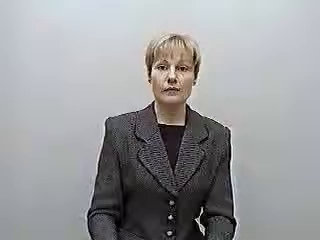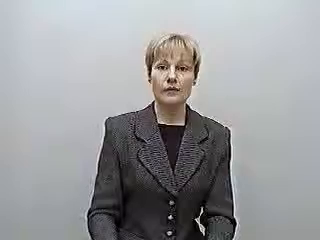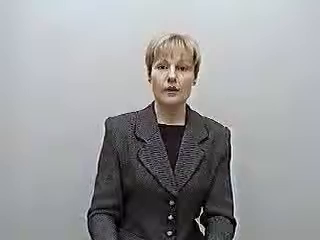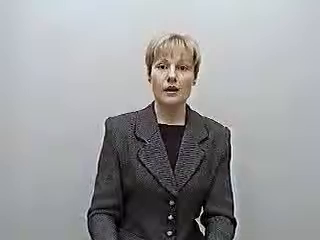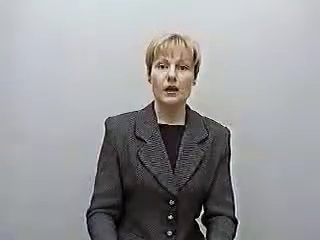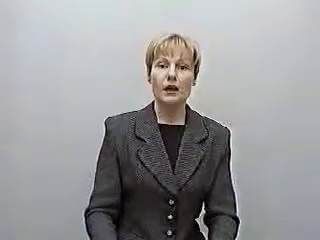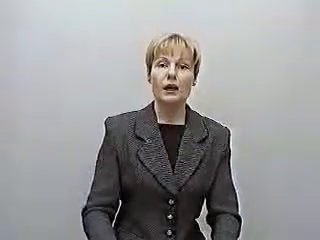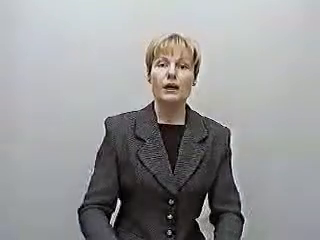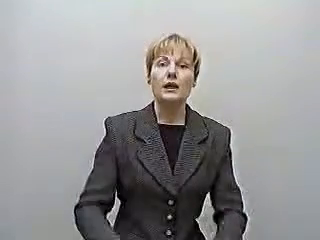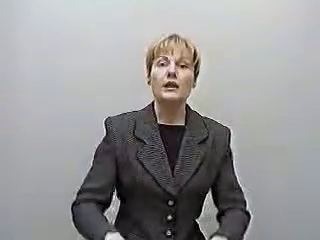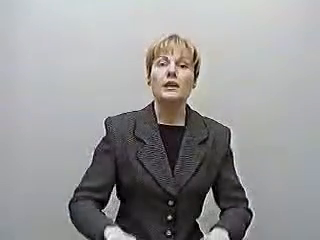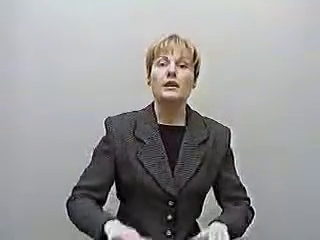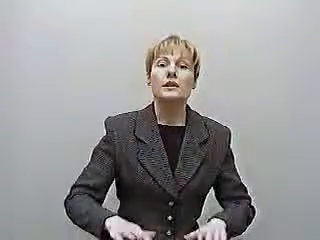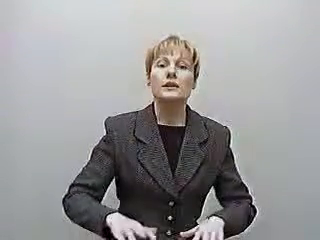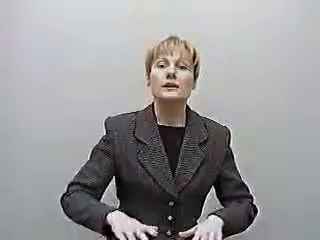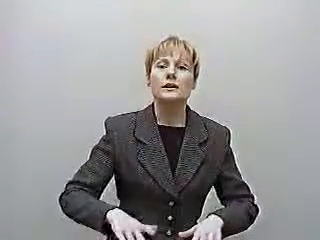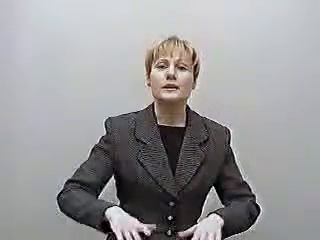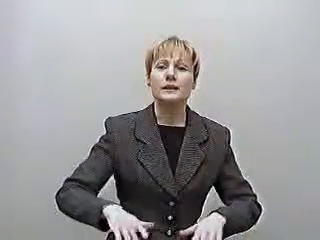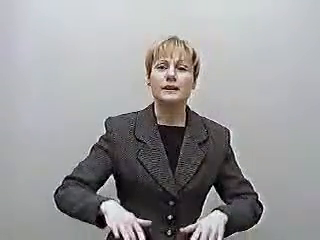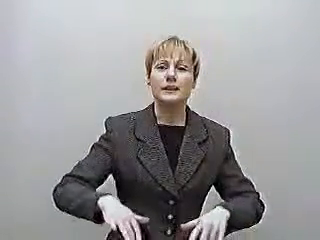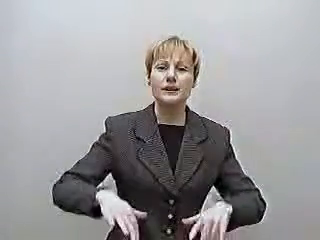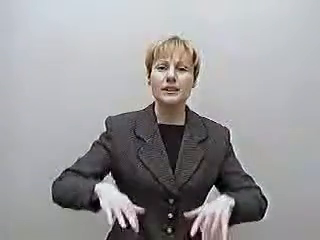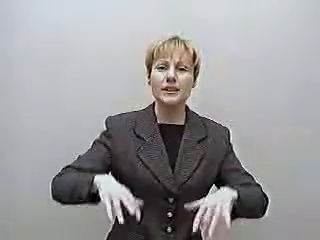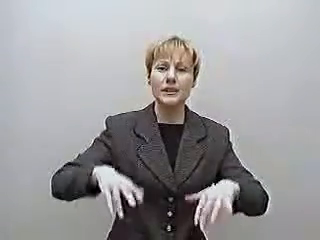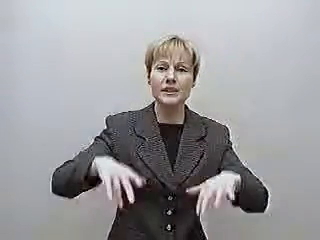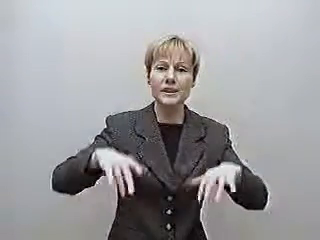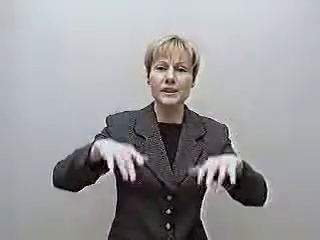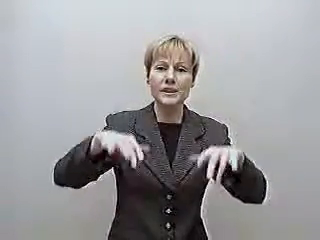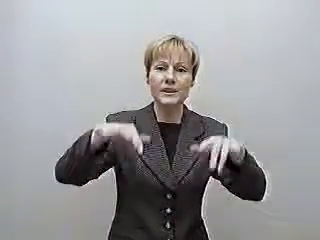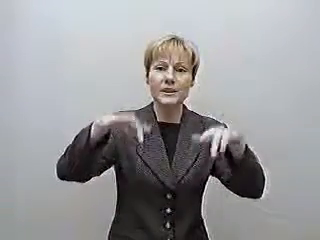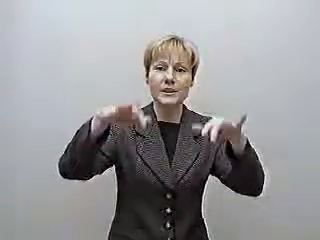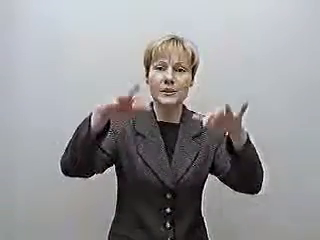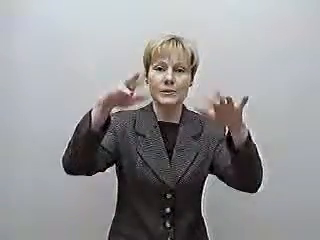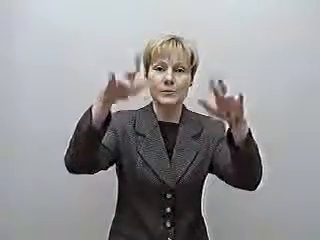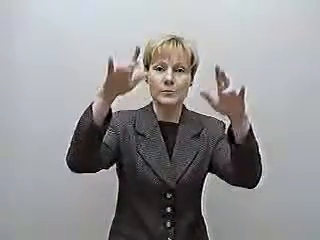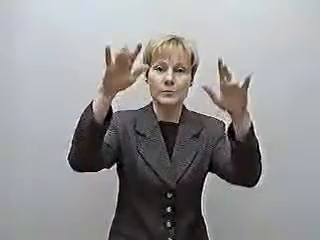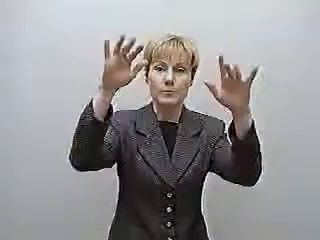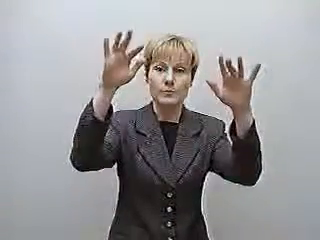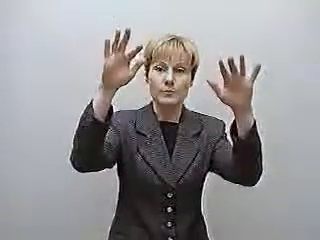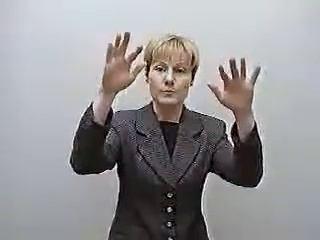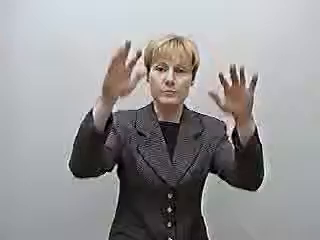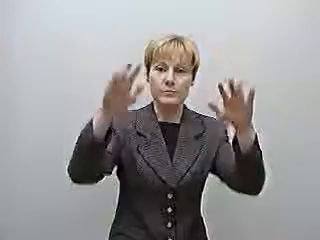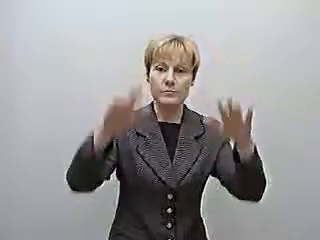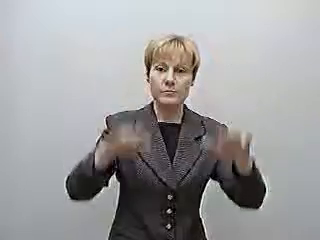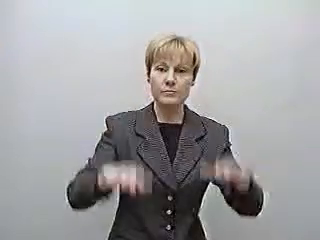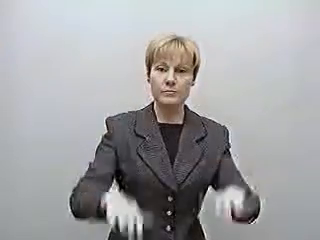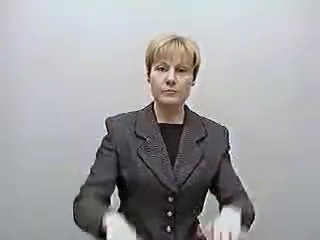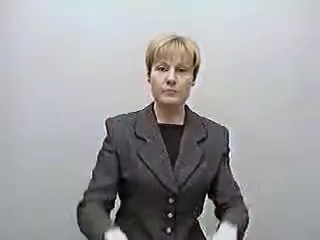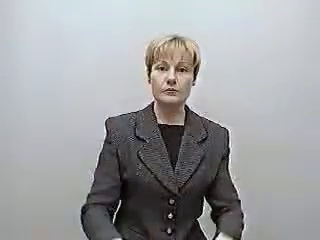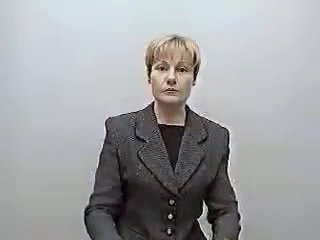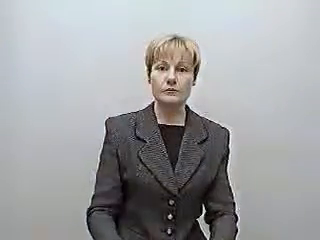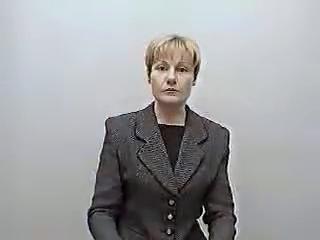дым